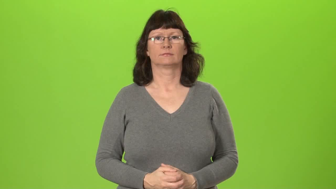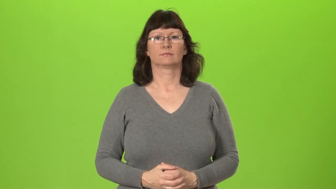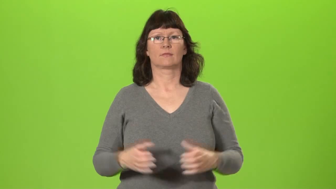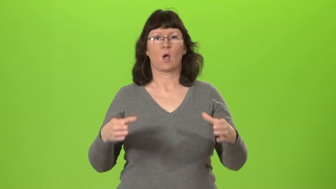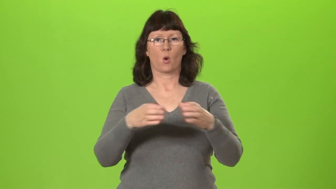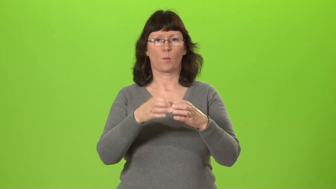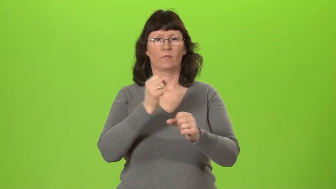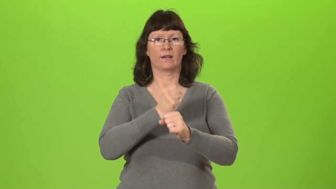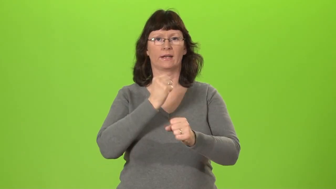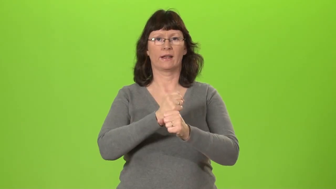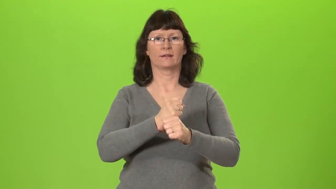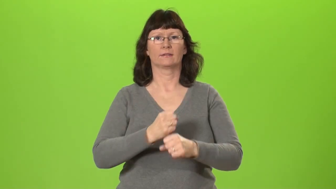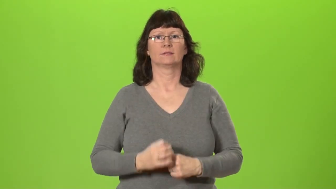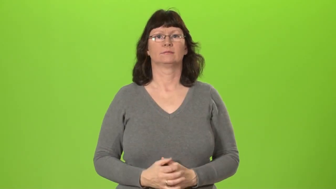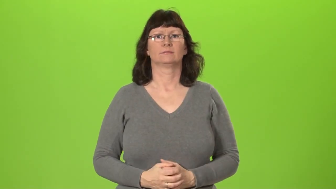Hópvinna